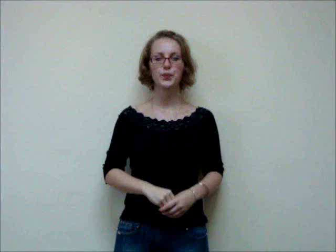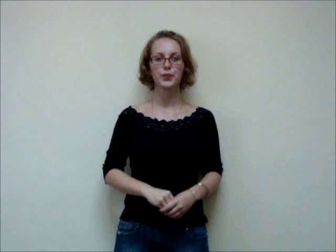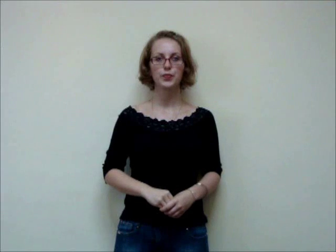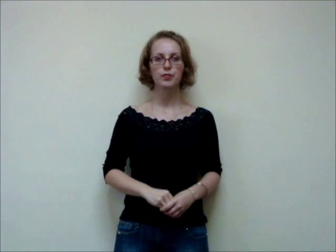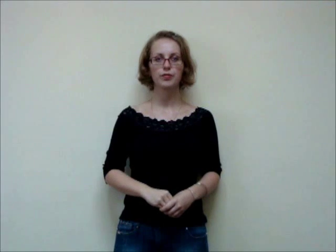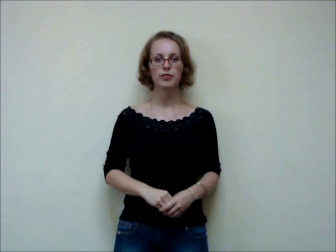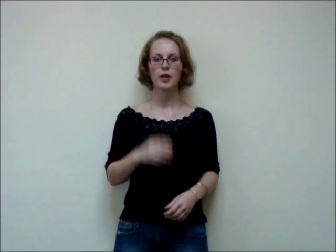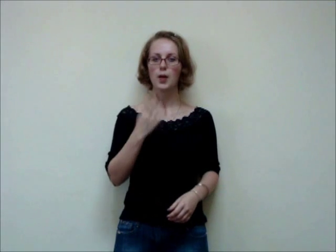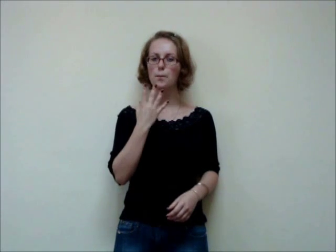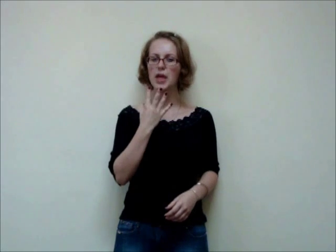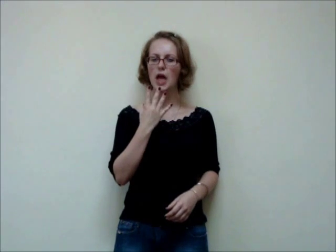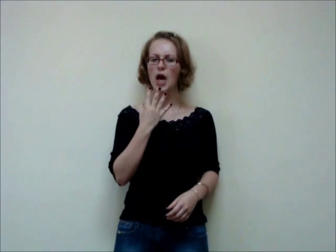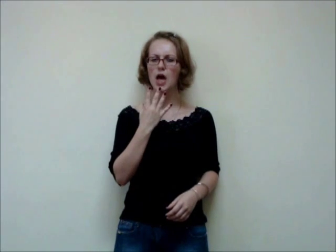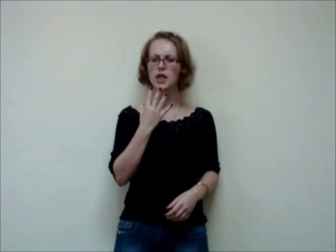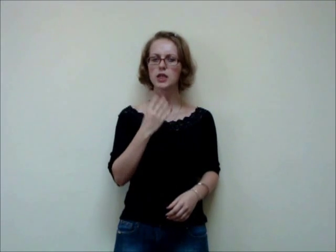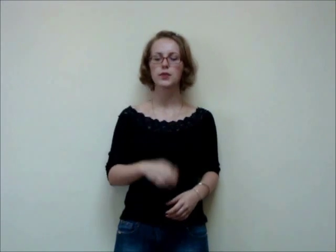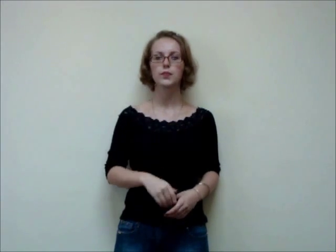picant